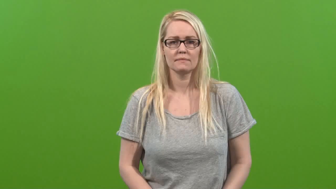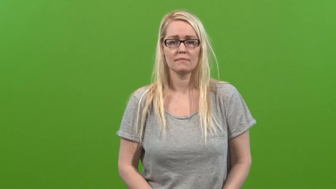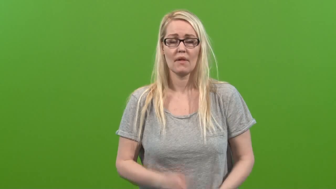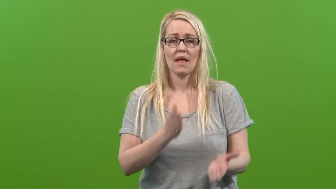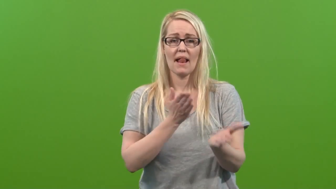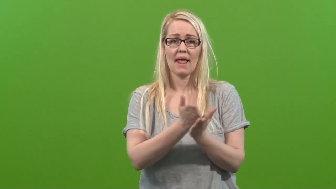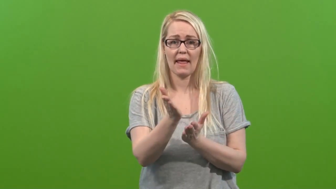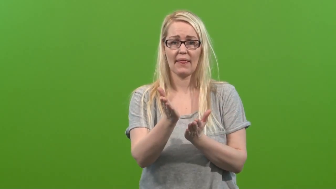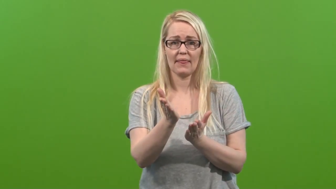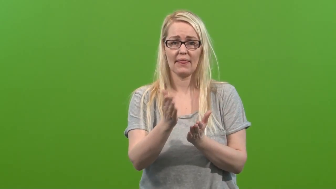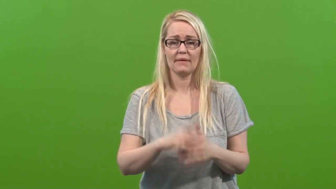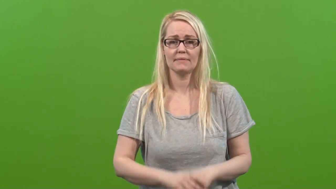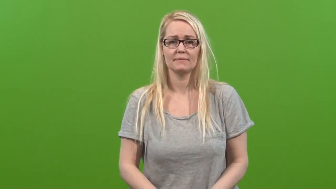Leið